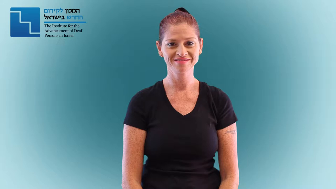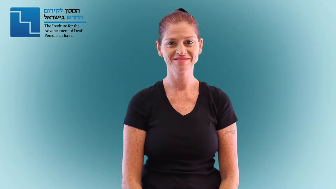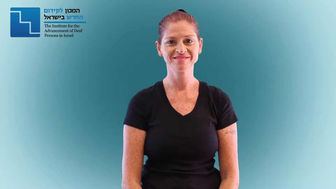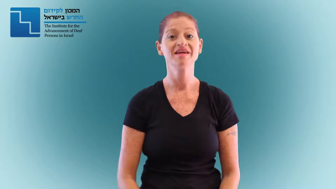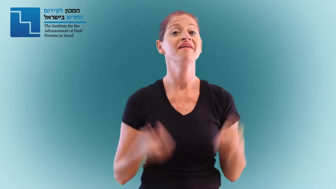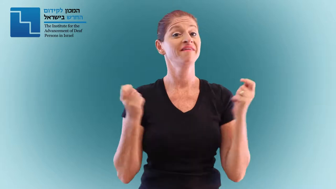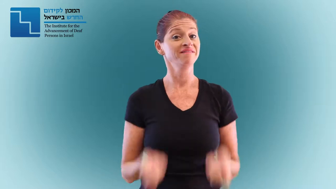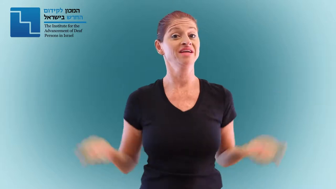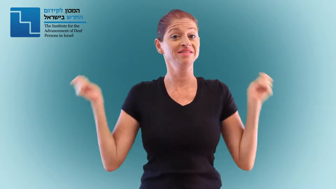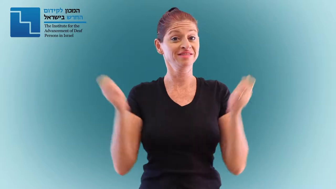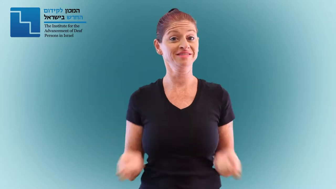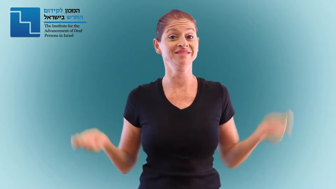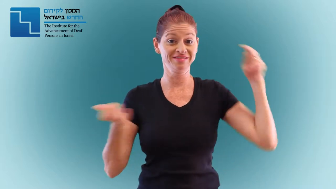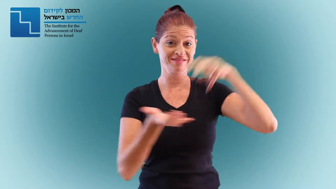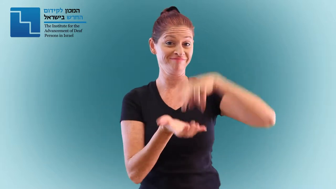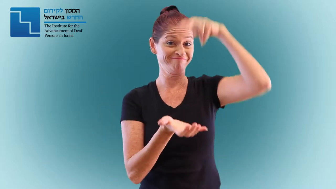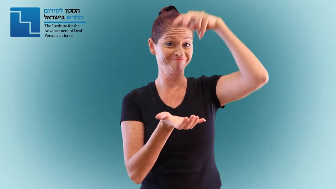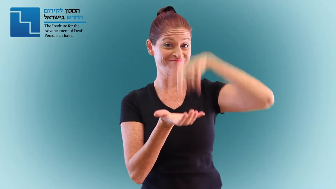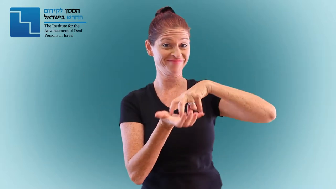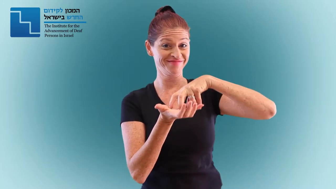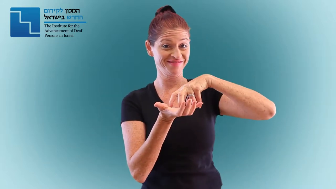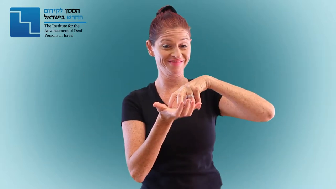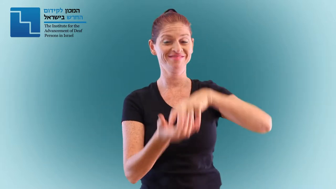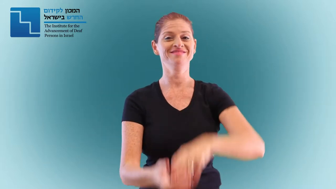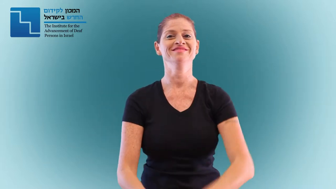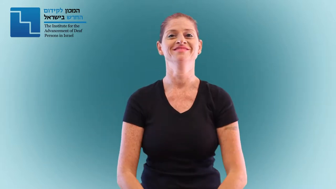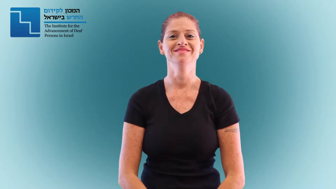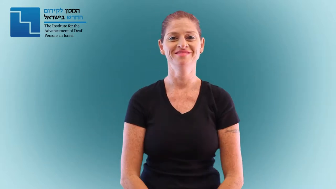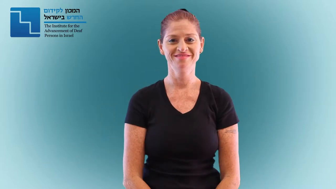לקפוץ (בחבל קפיצה)